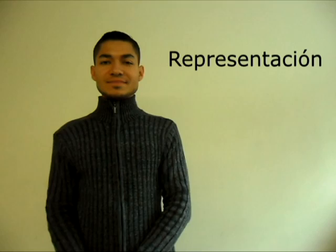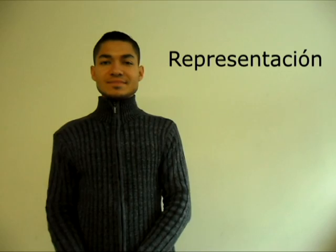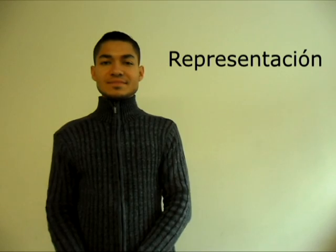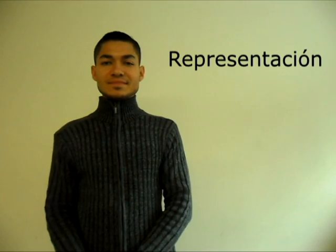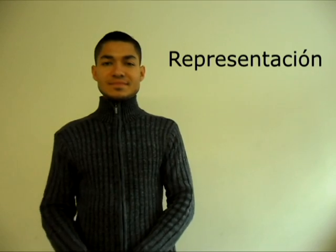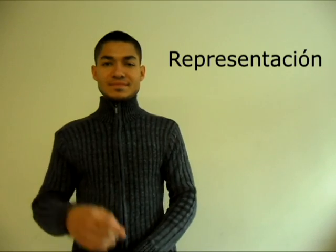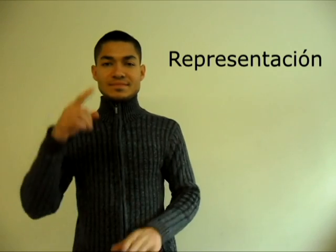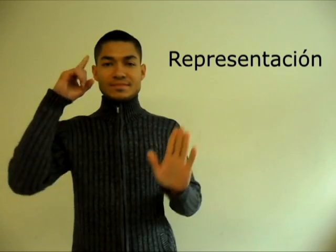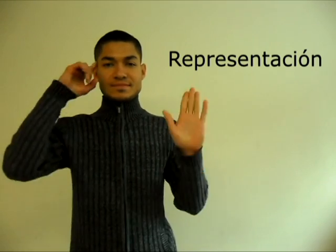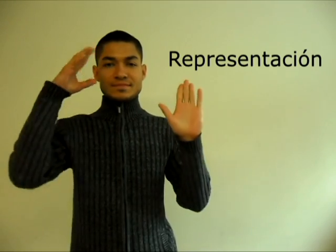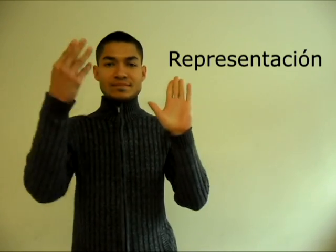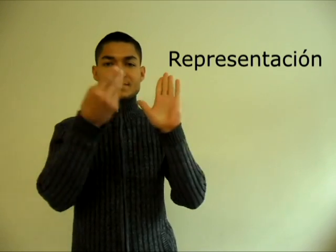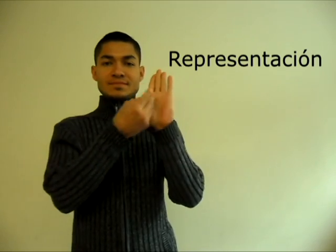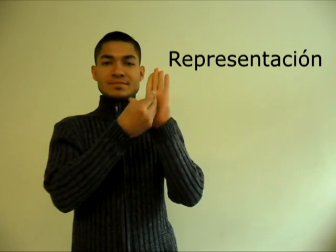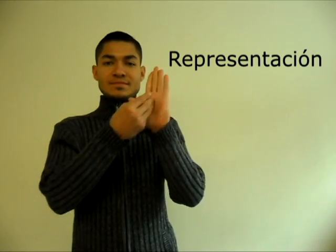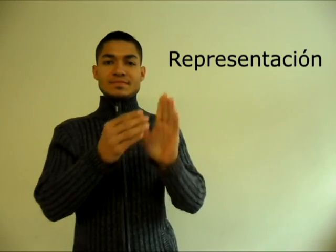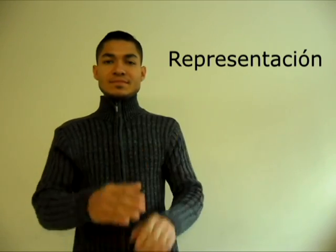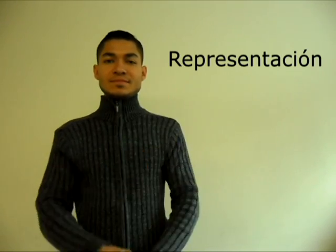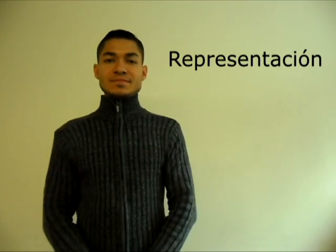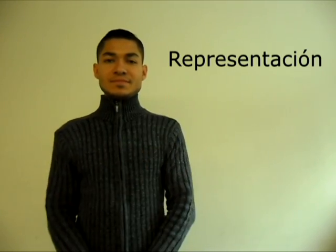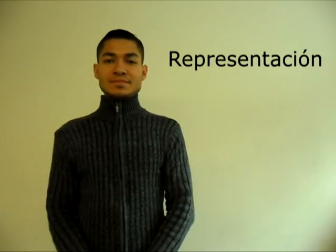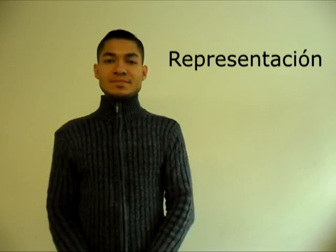Representación